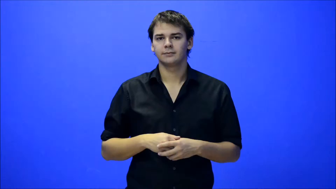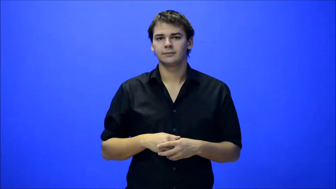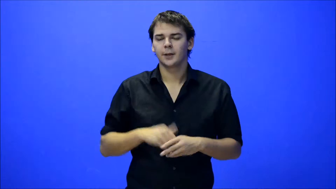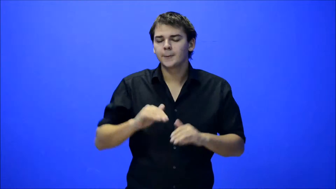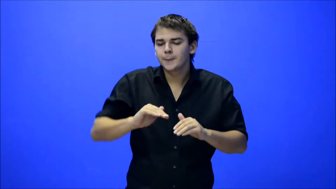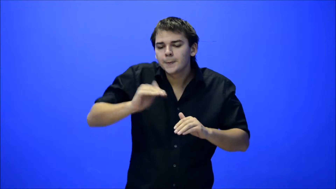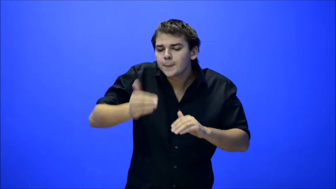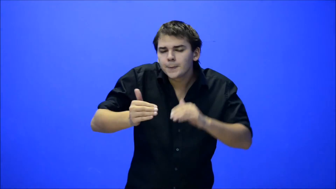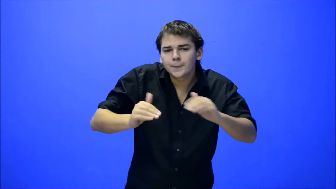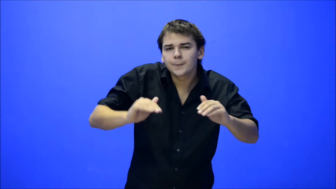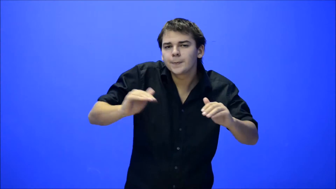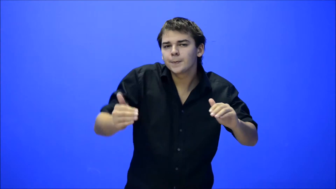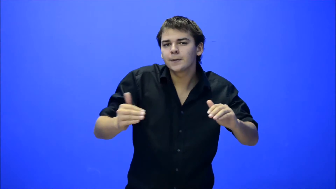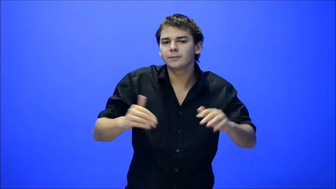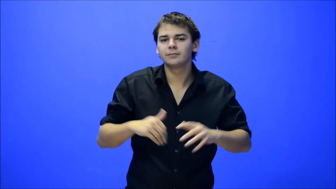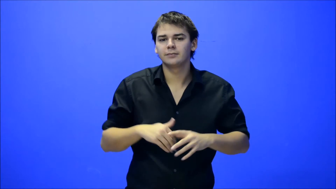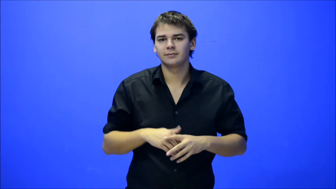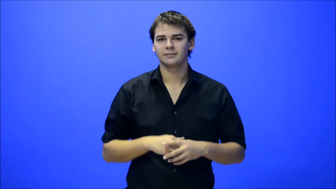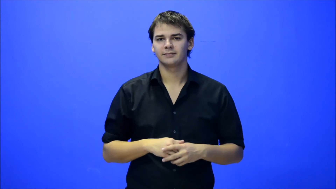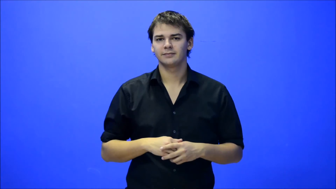pahorkatina